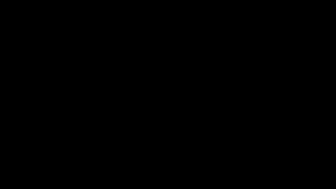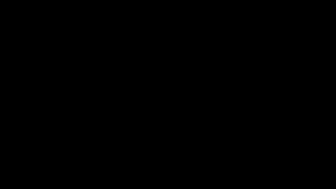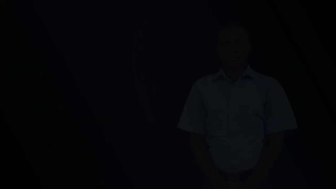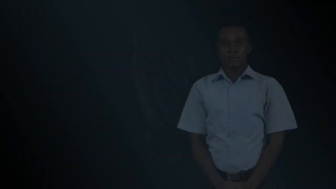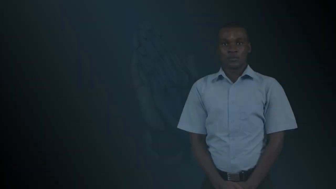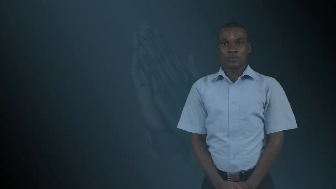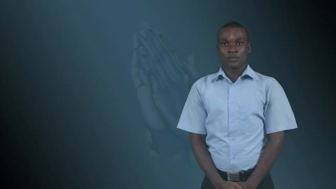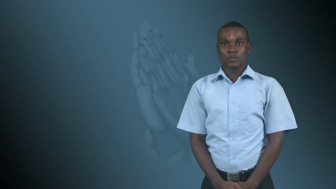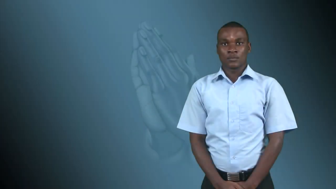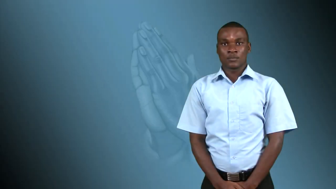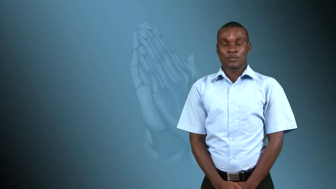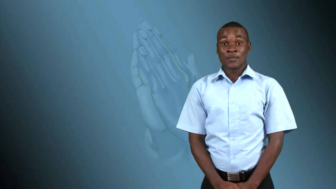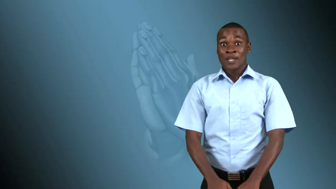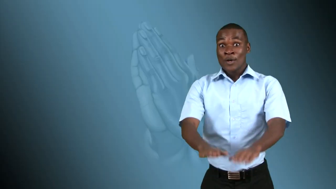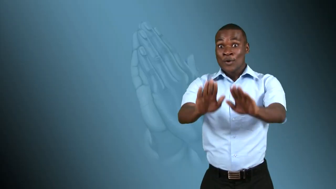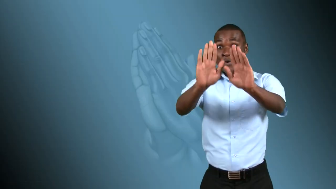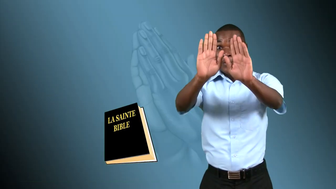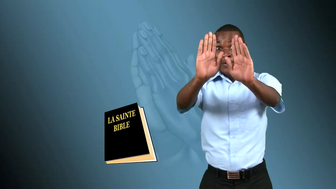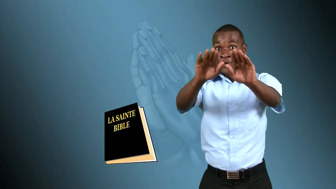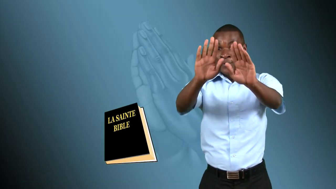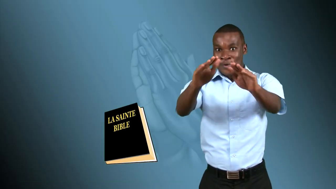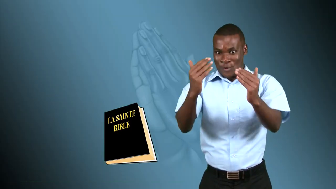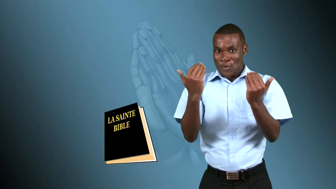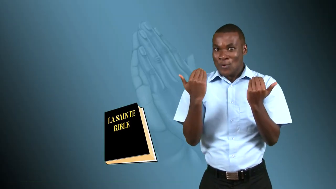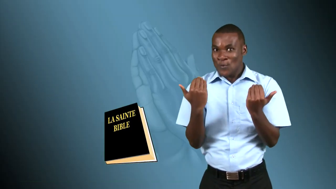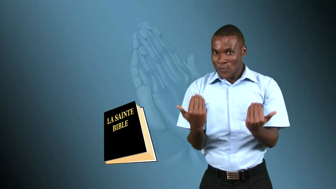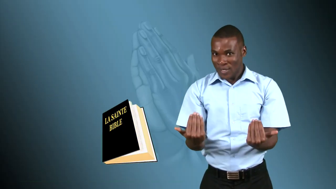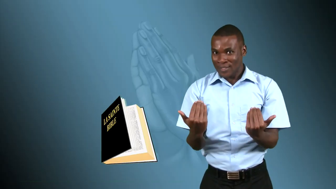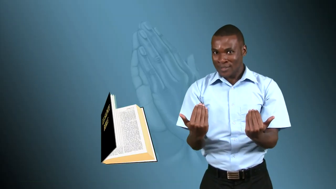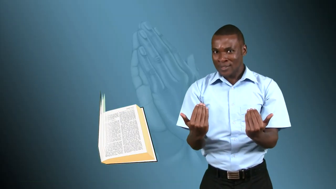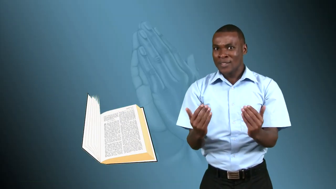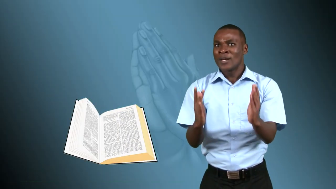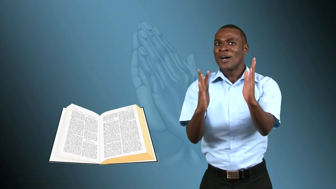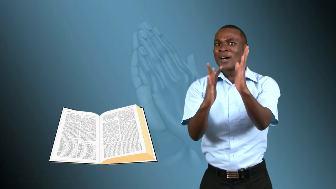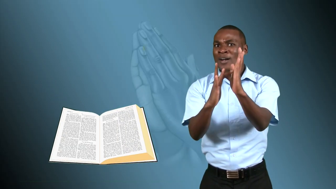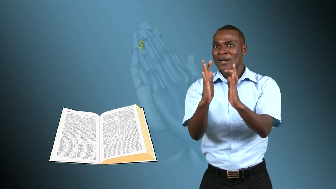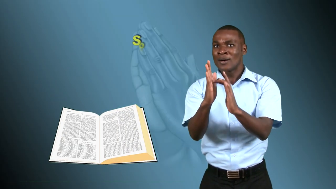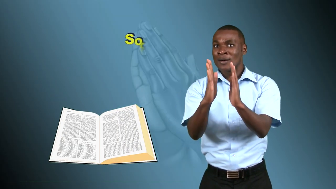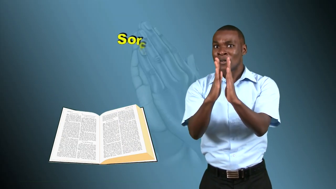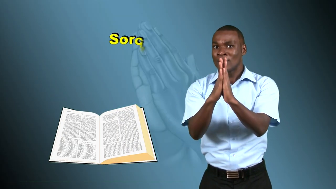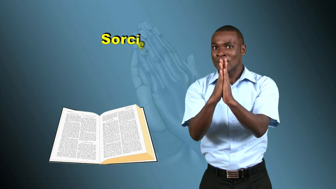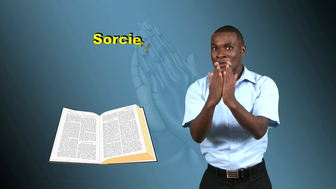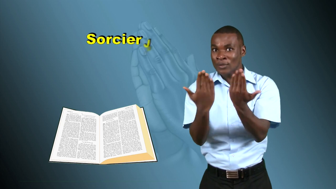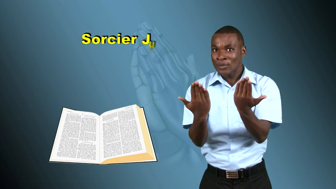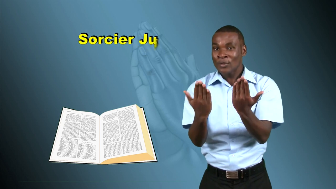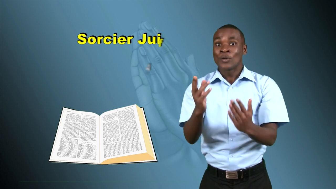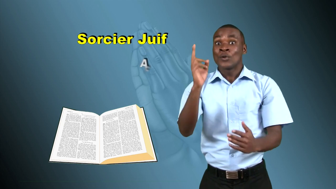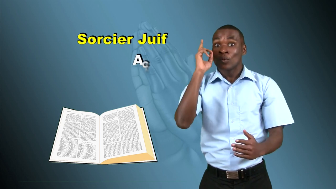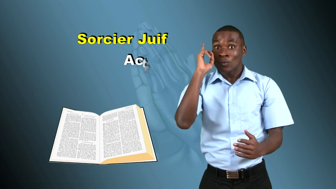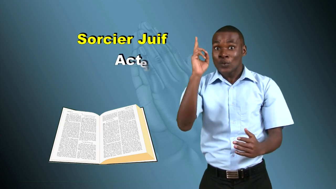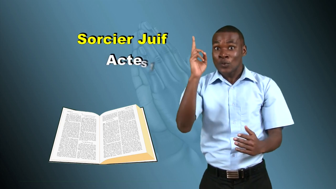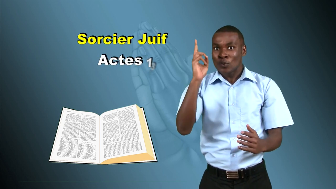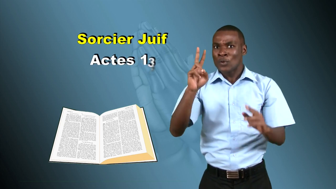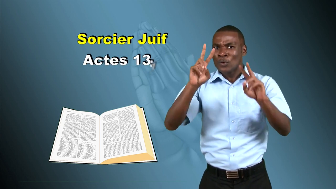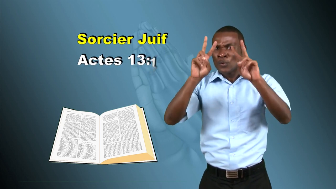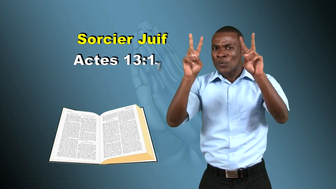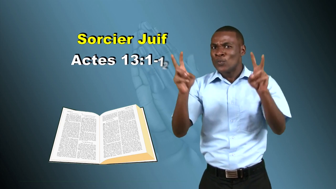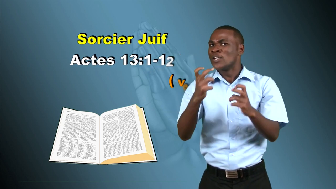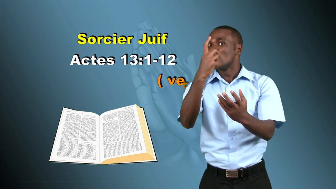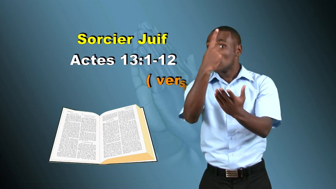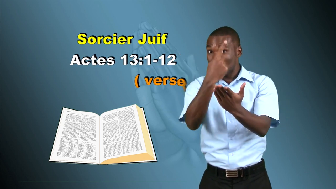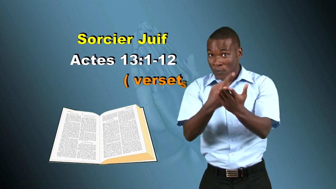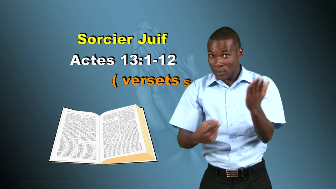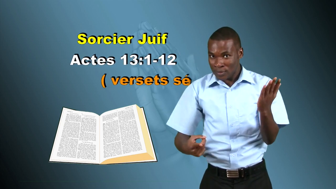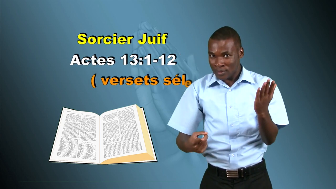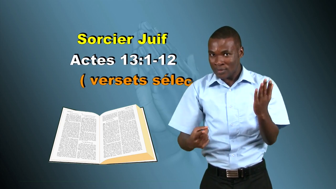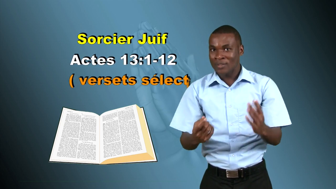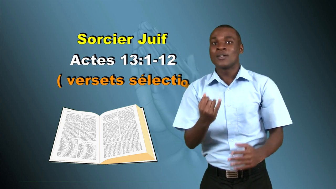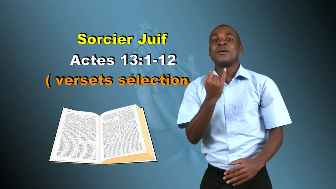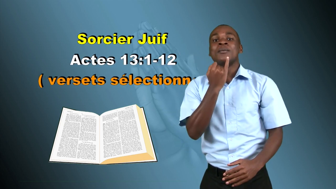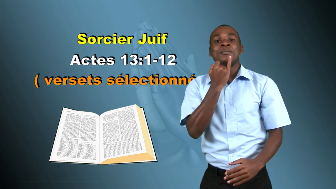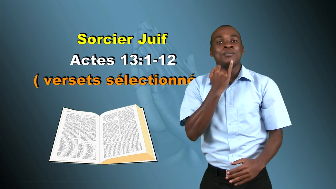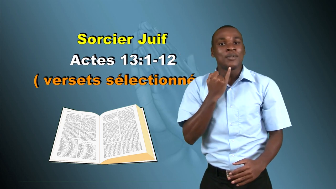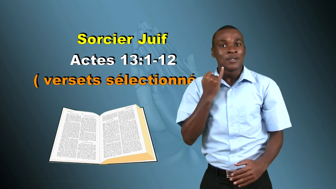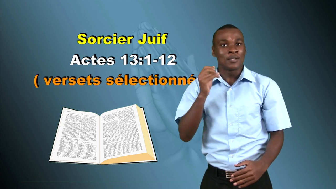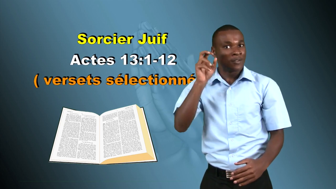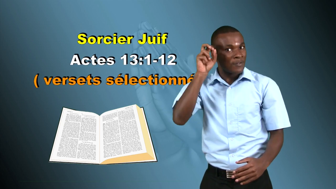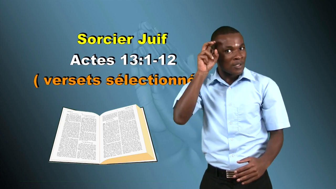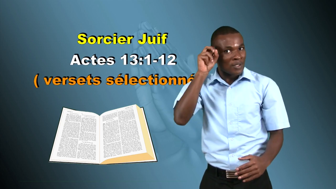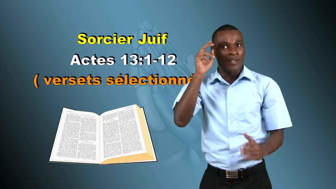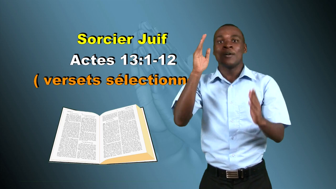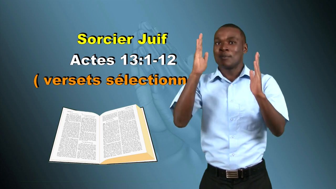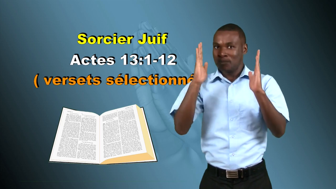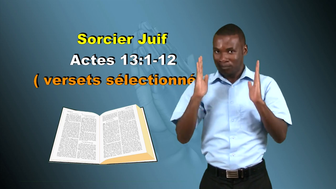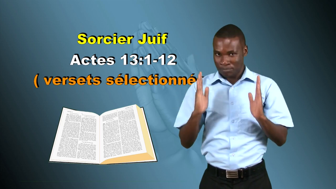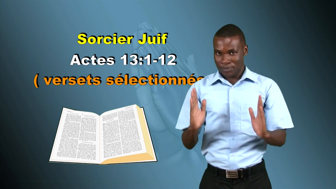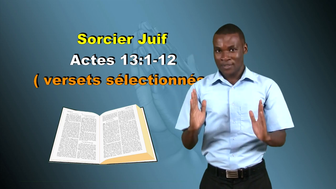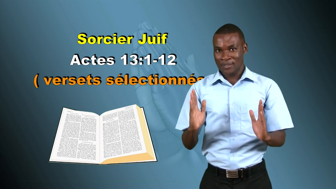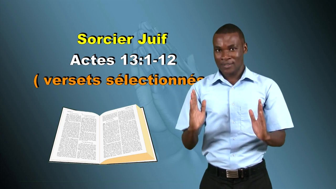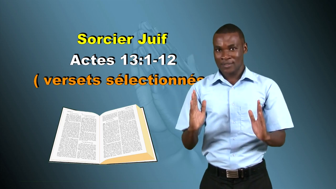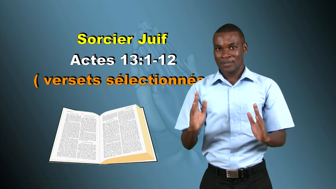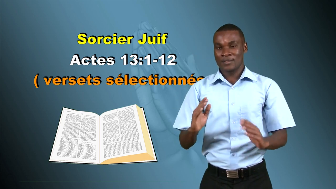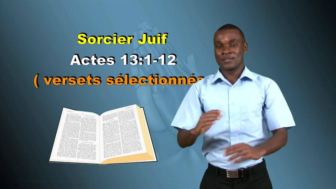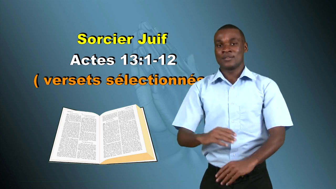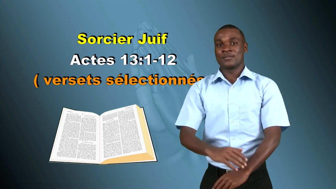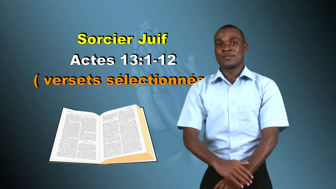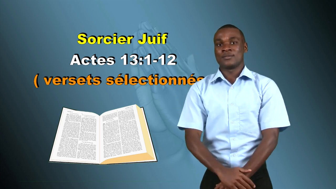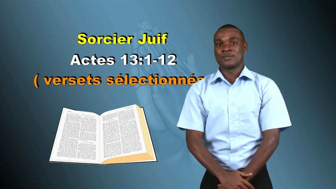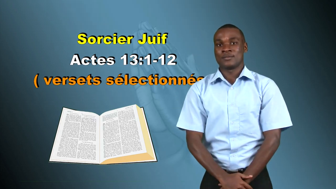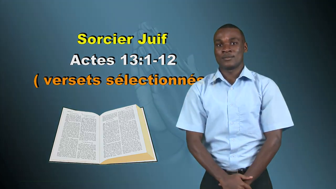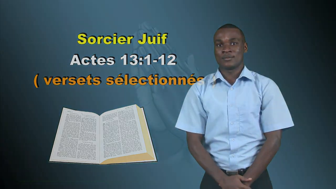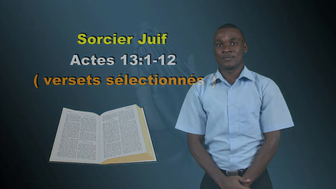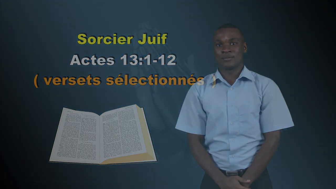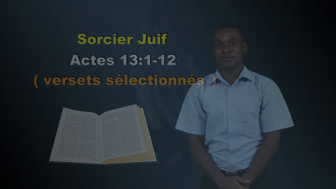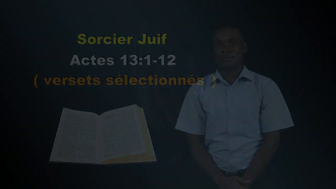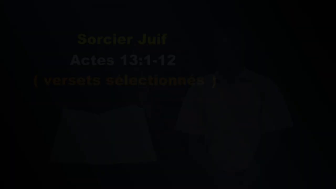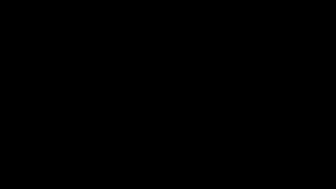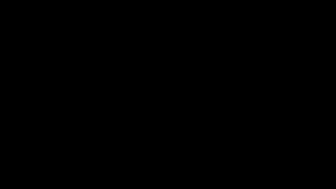Sorcier Juif